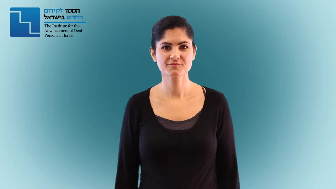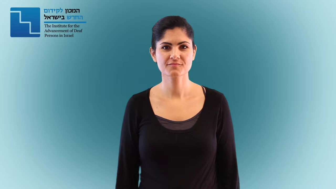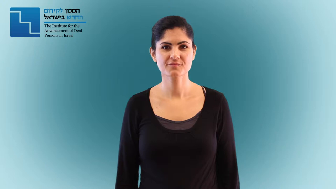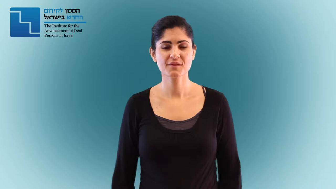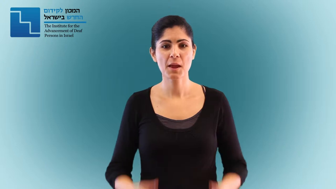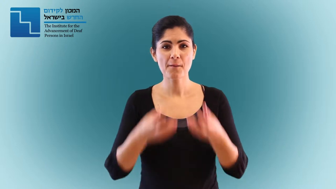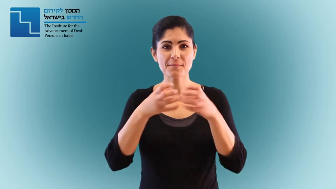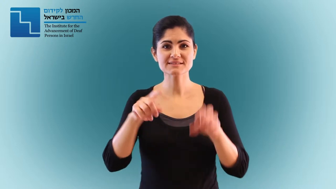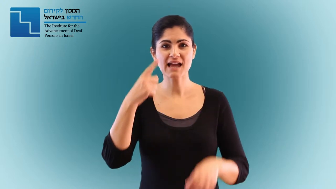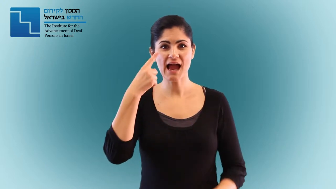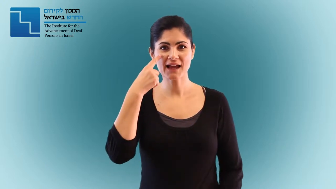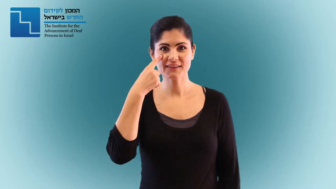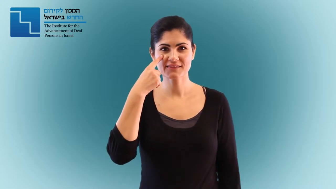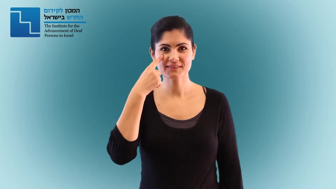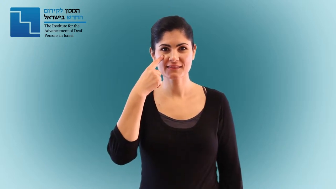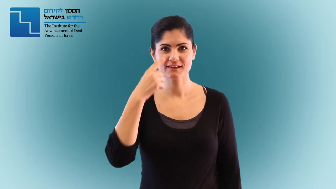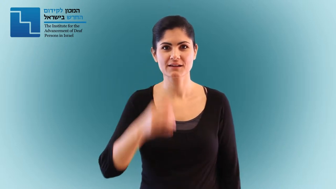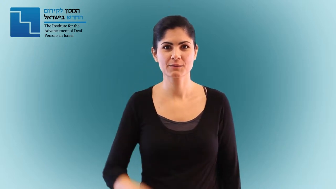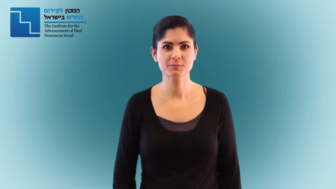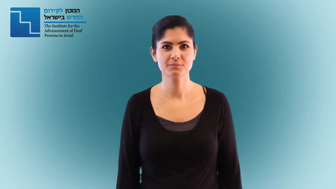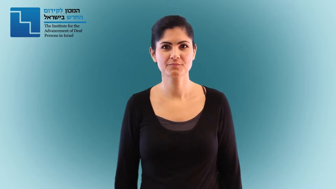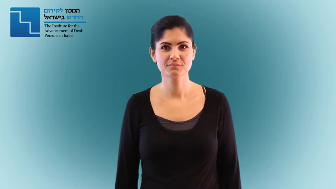ביצת עין